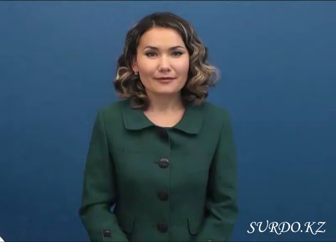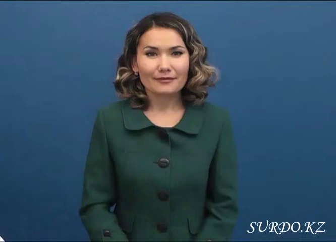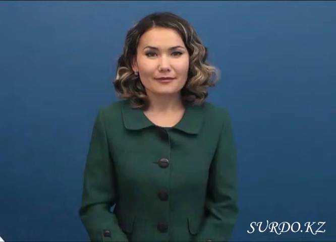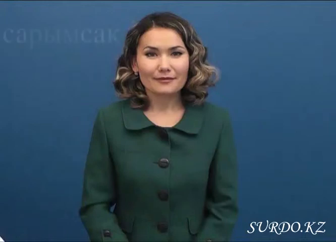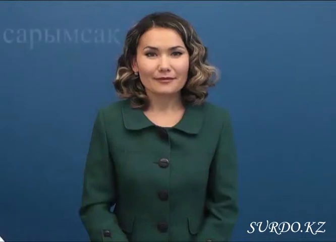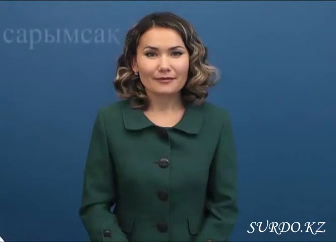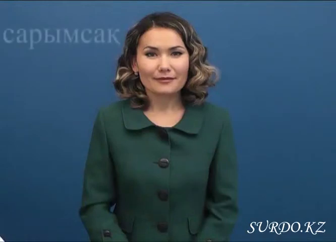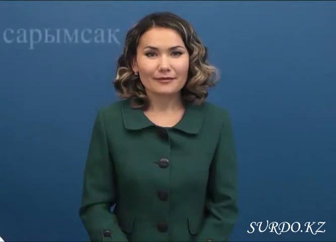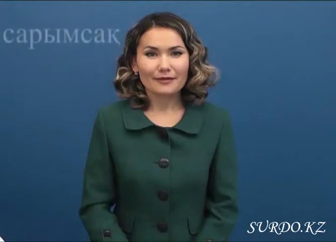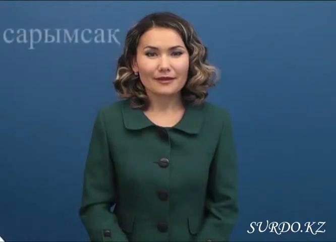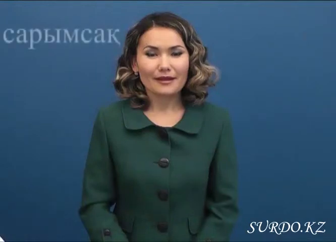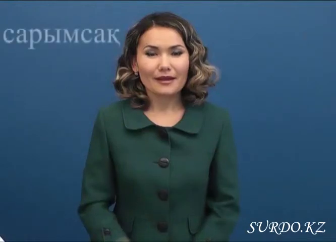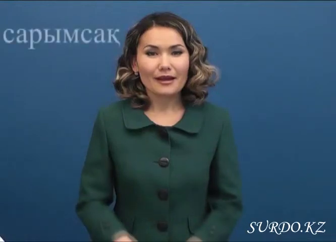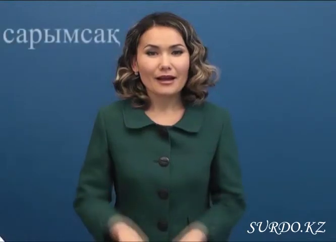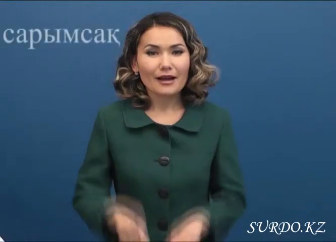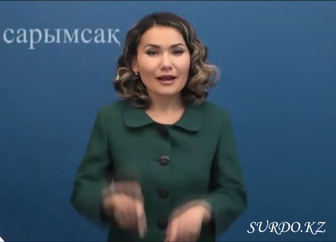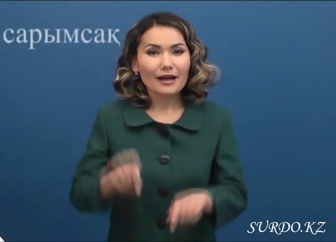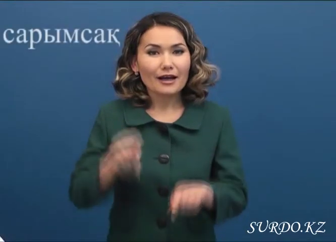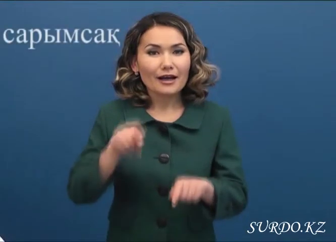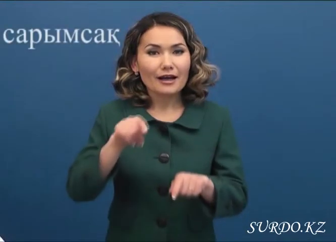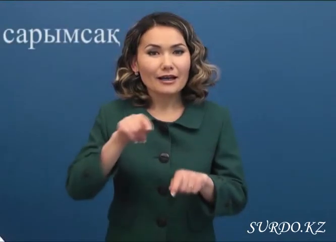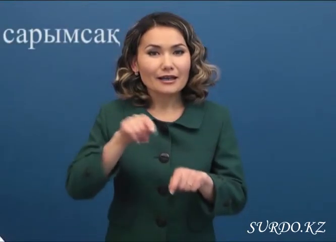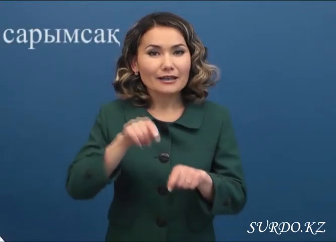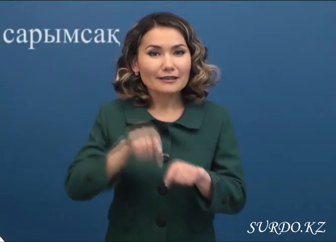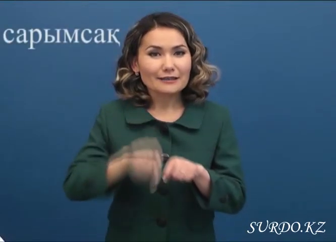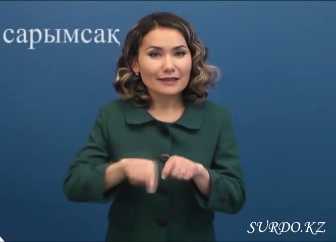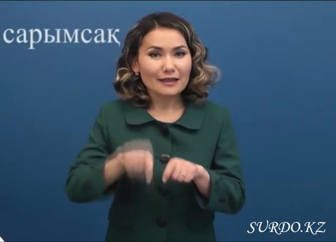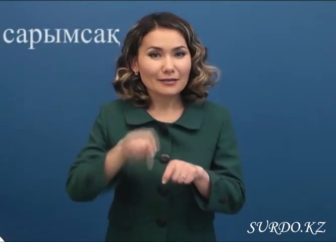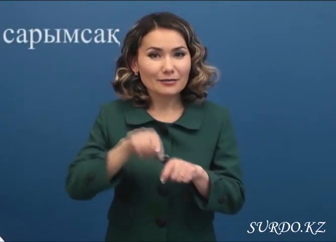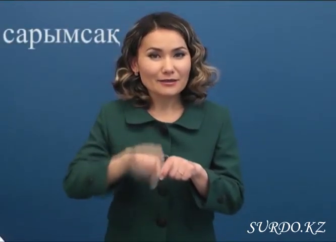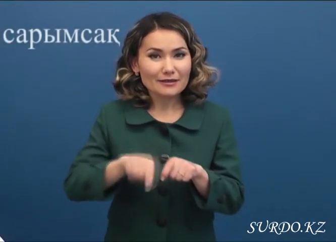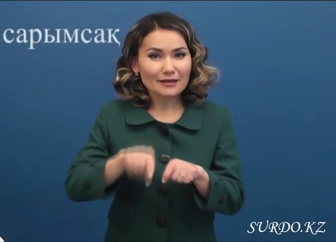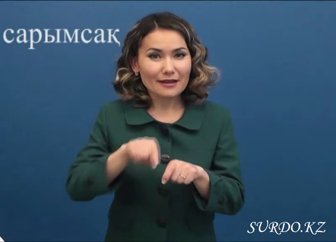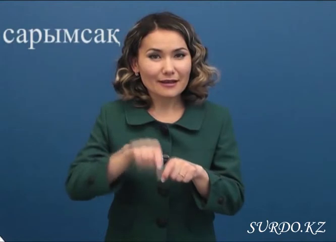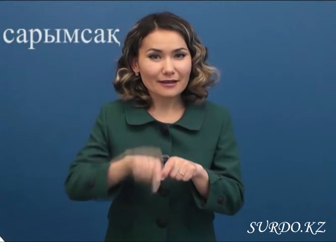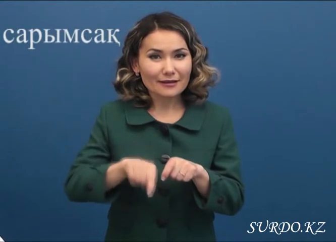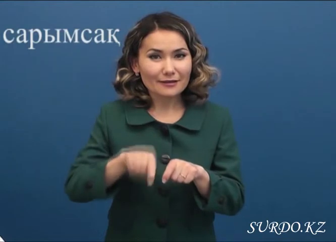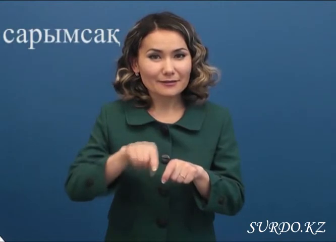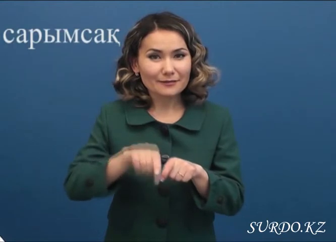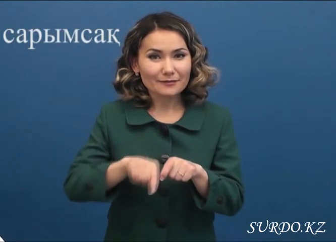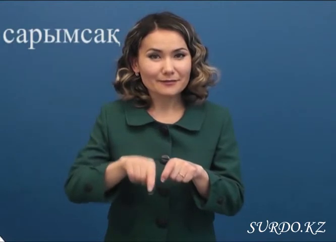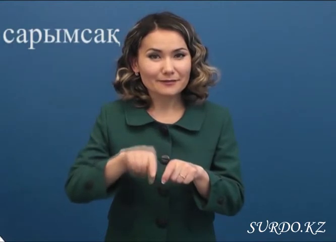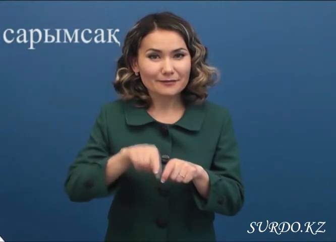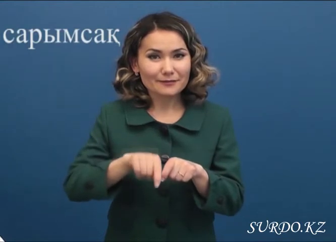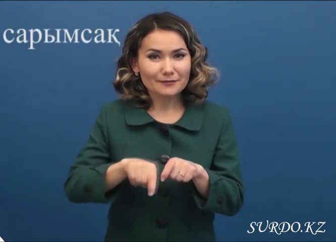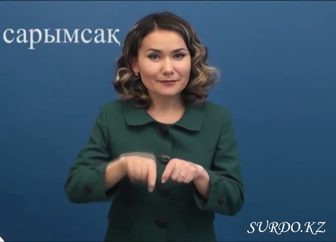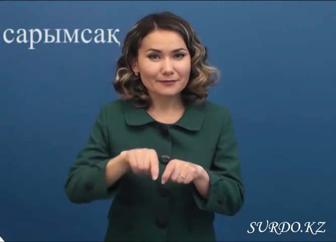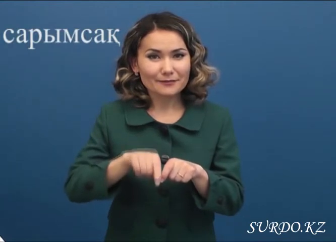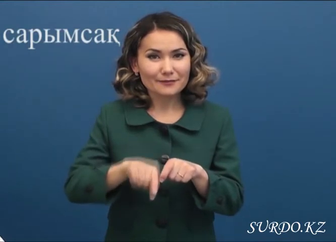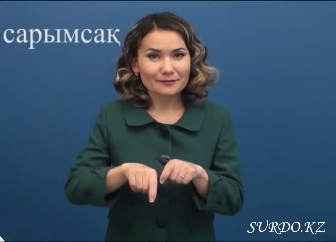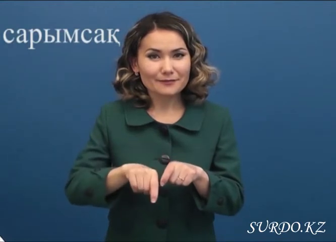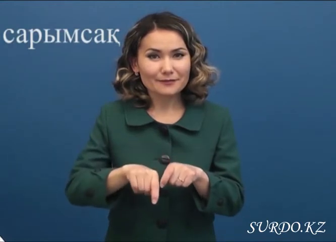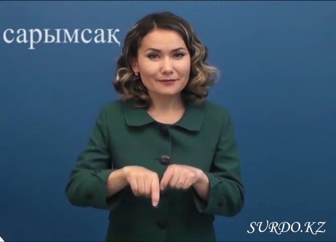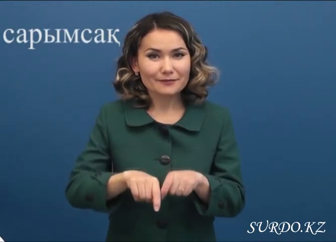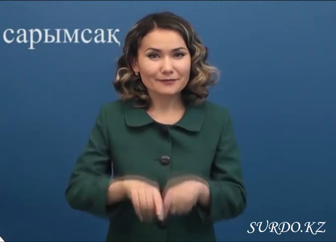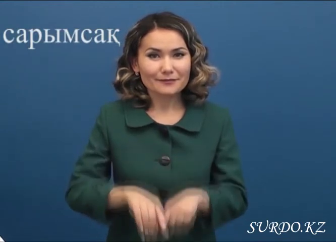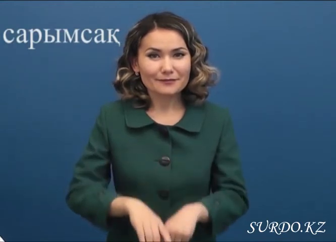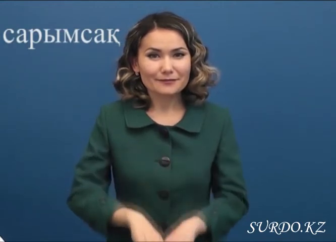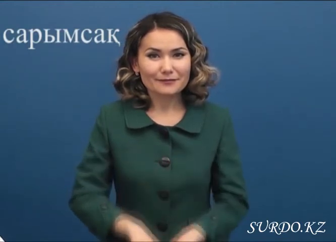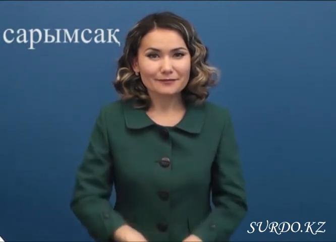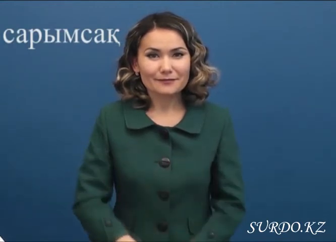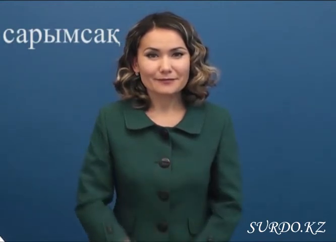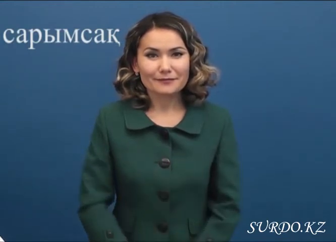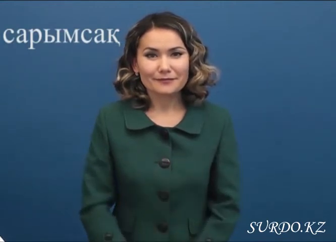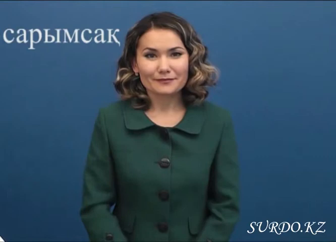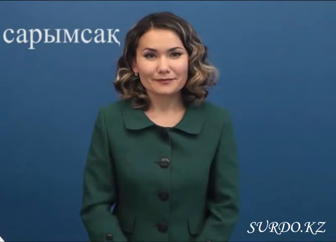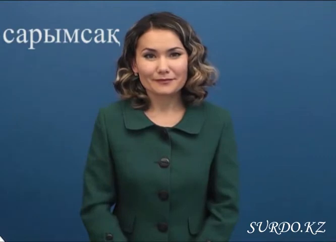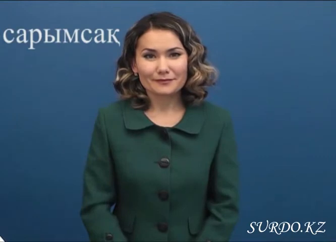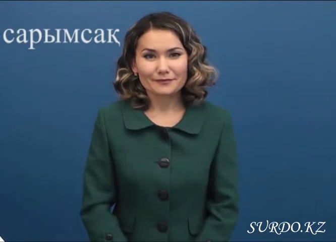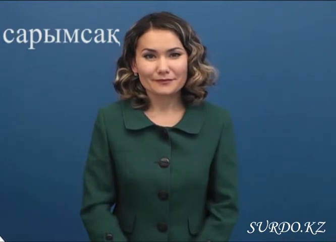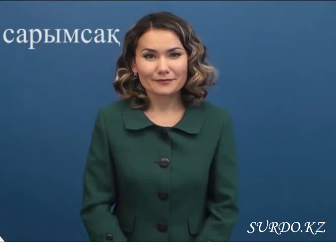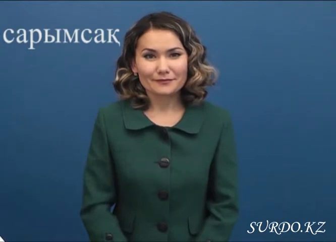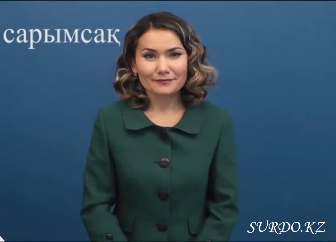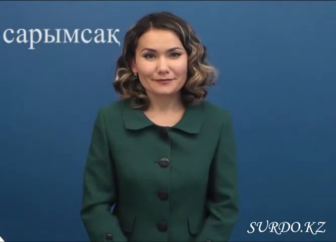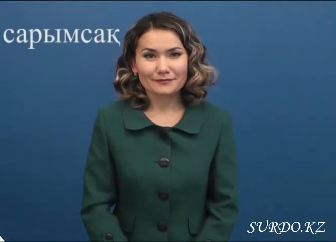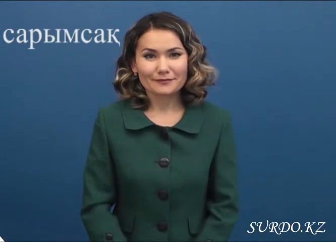Сарымсақ